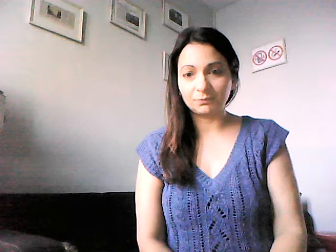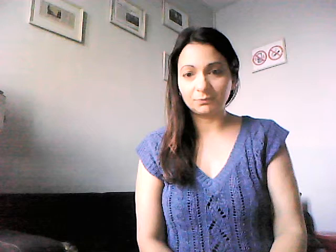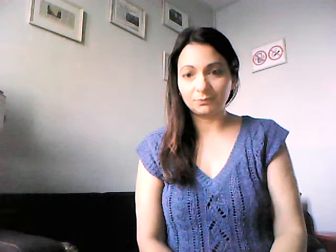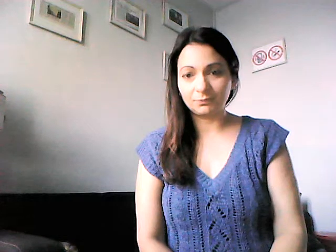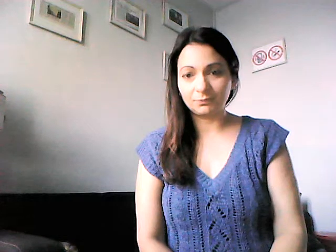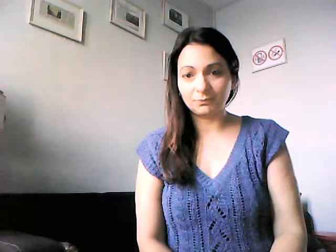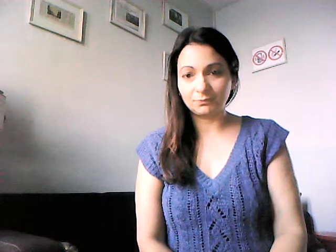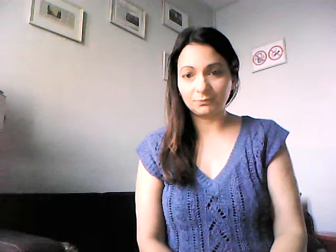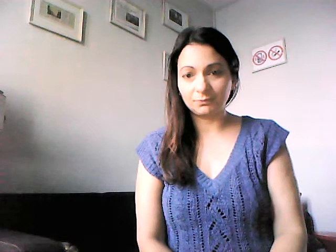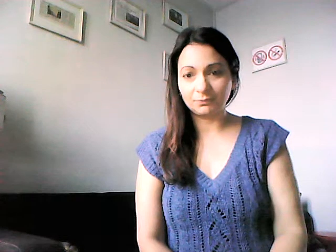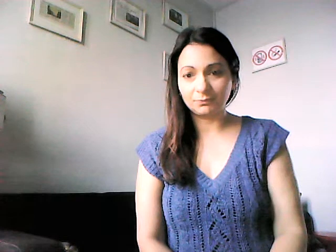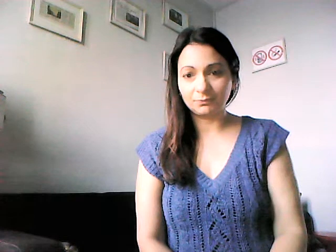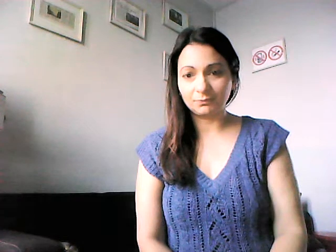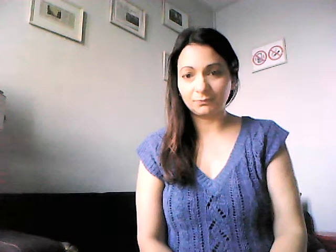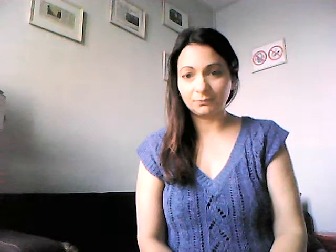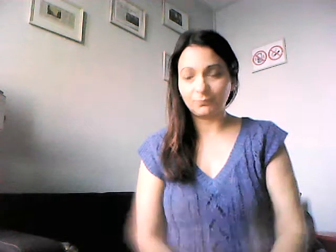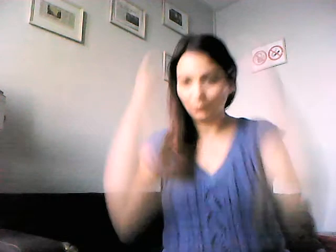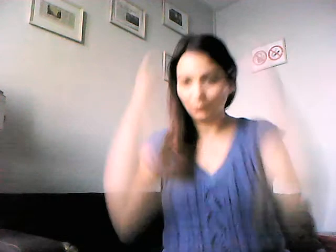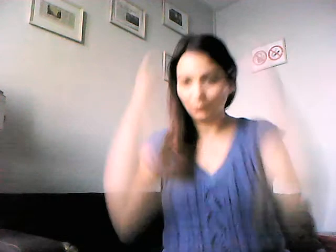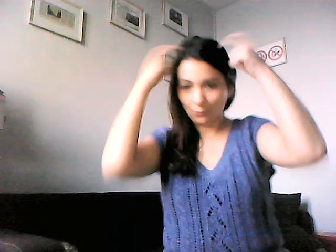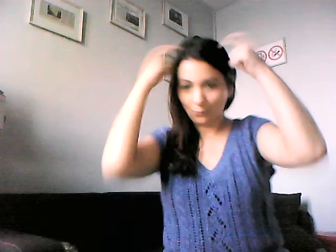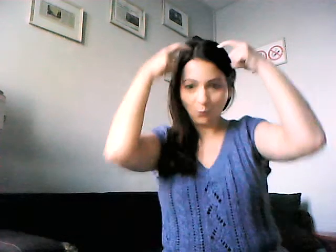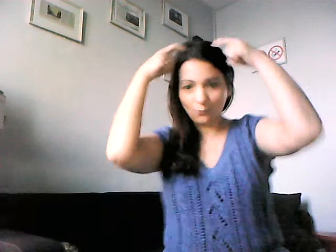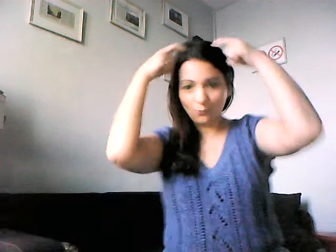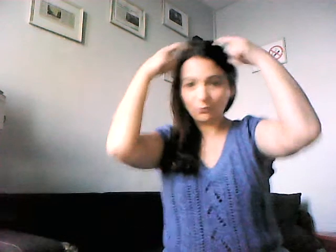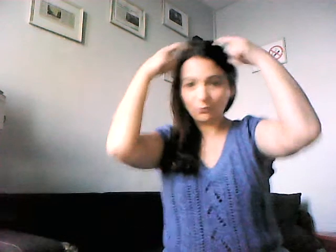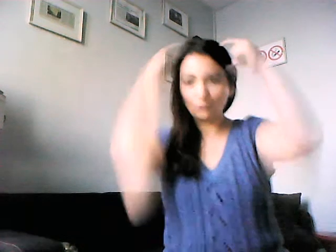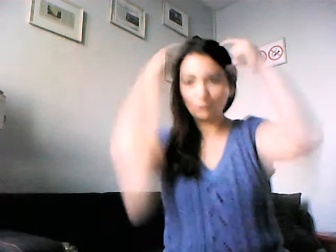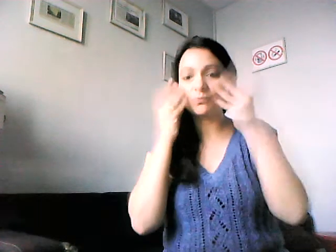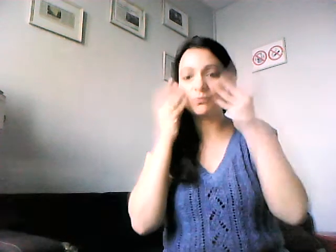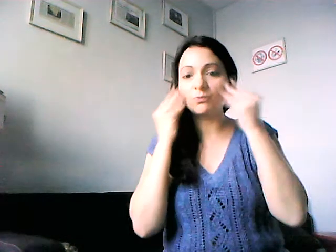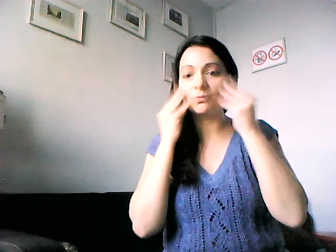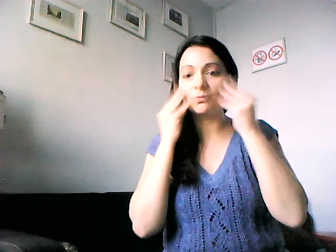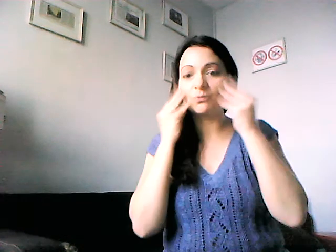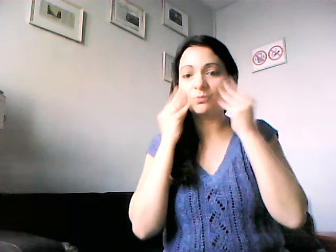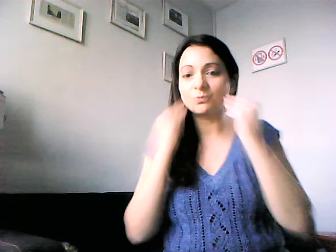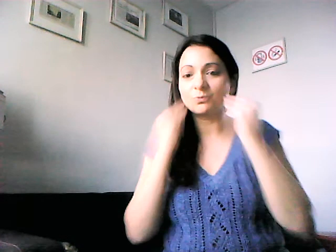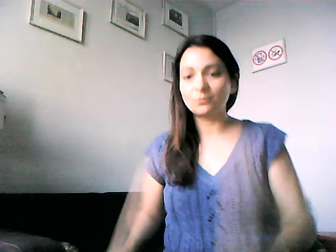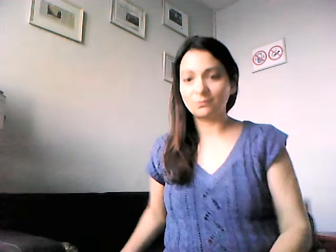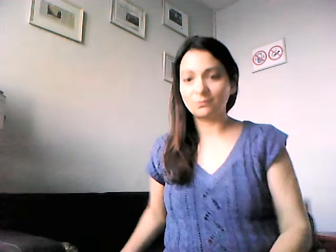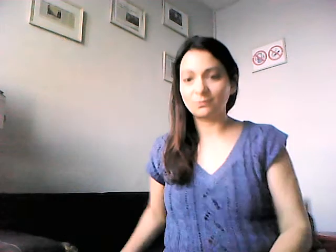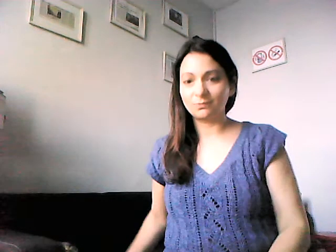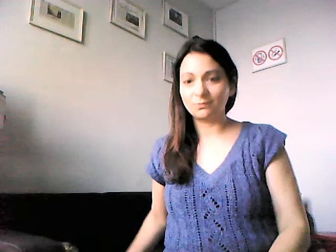Ours en peluche